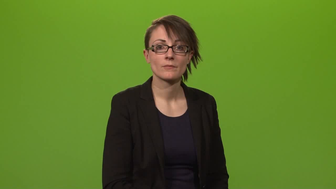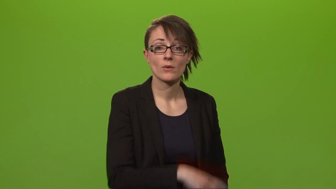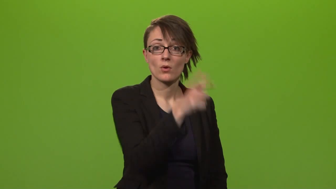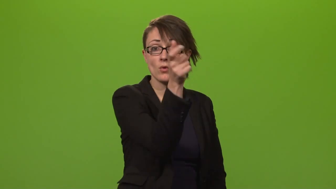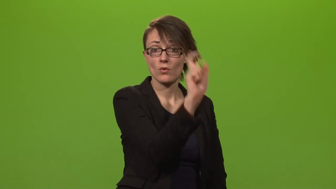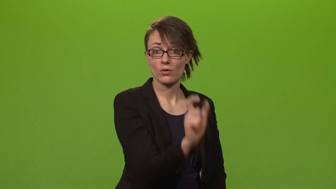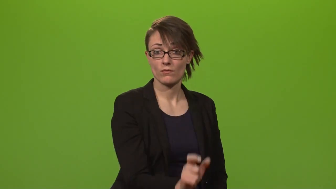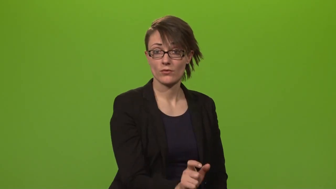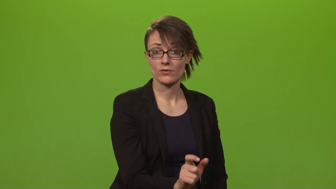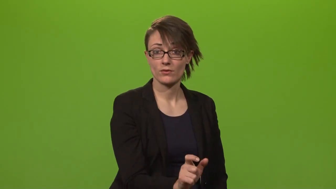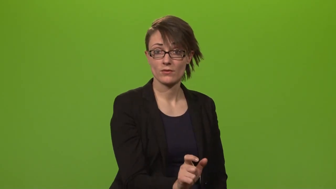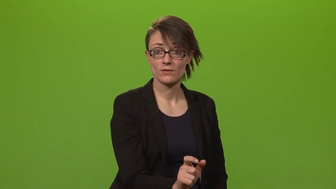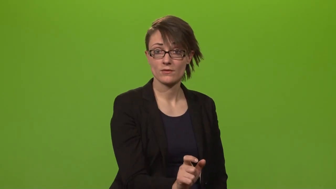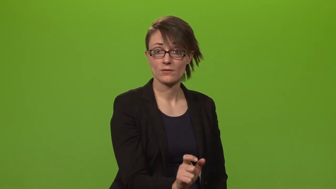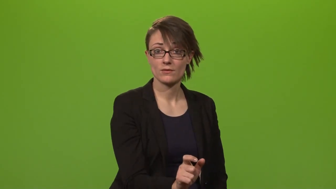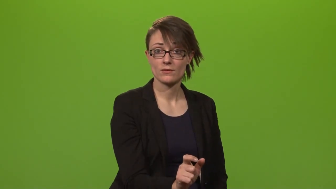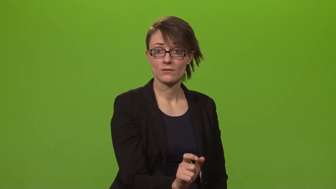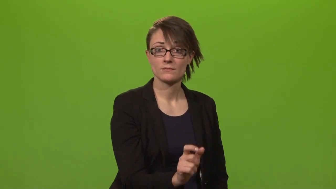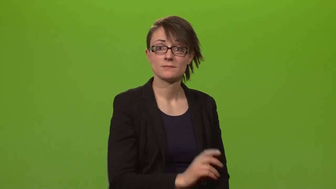orðaforði